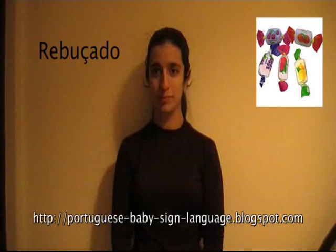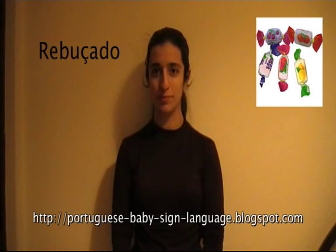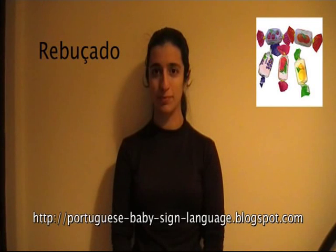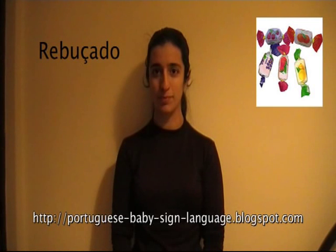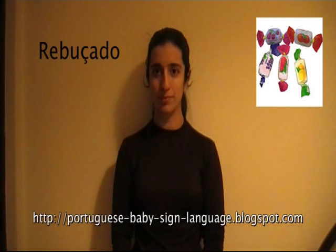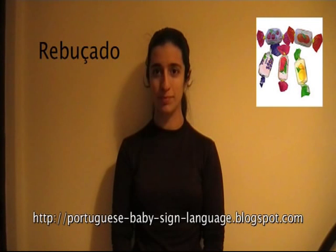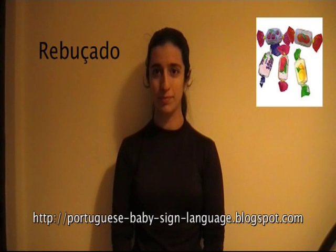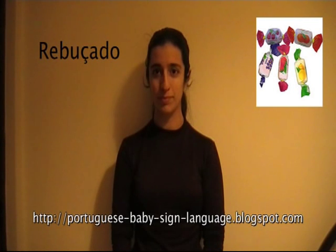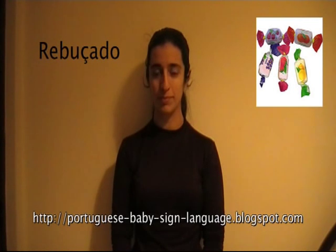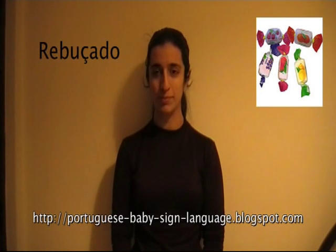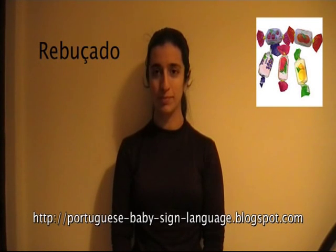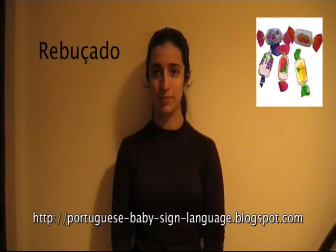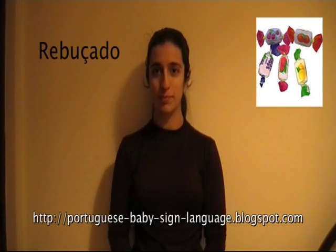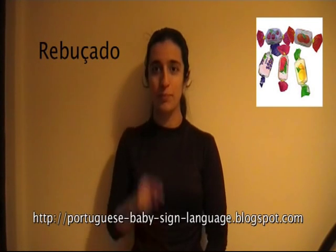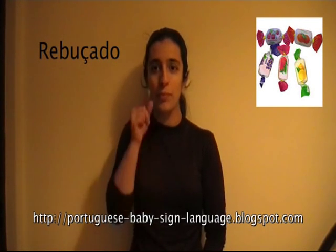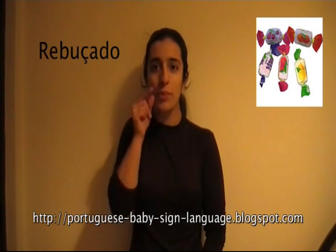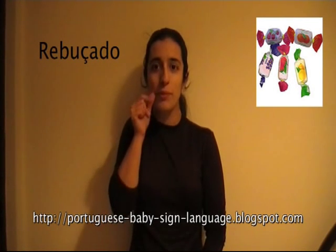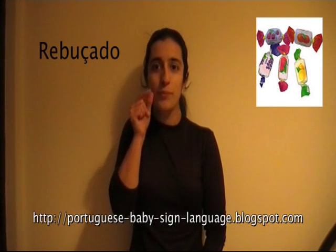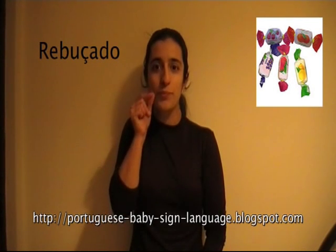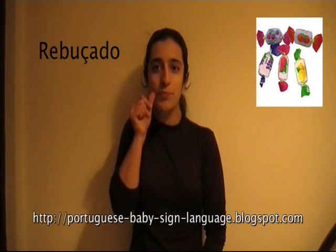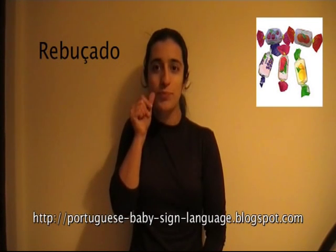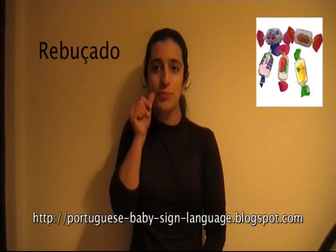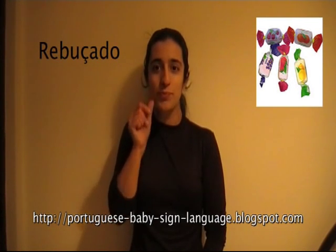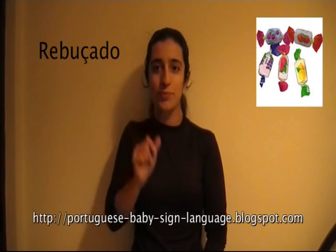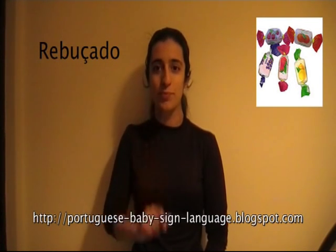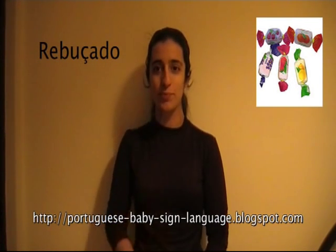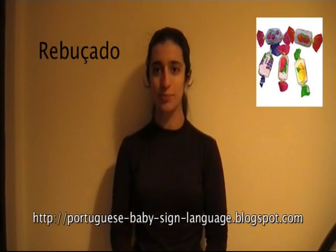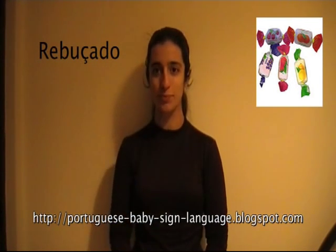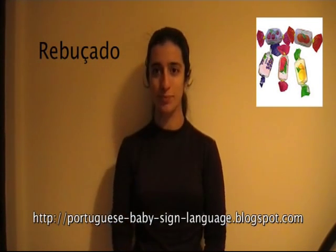rebuçado